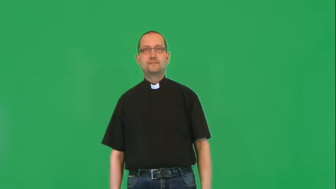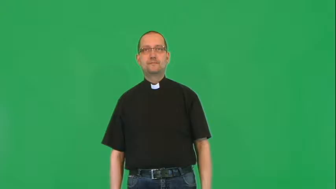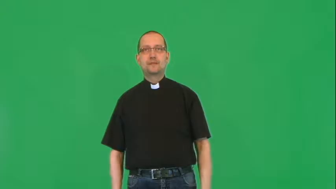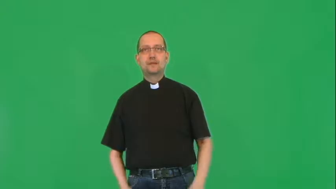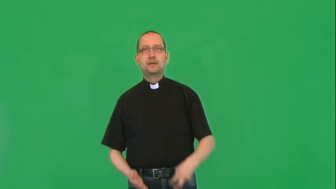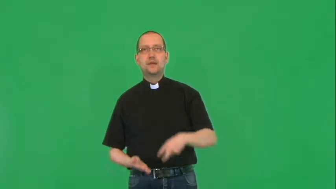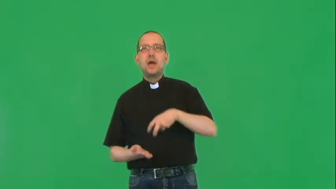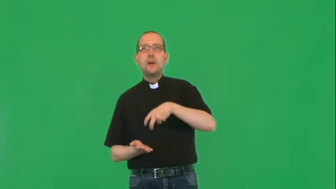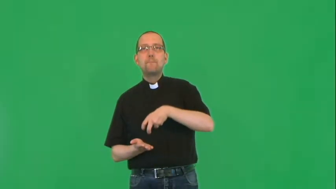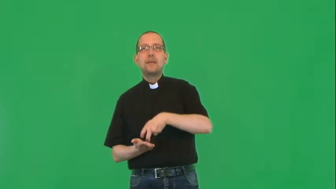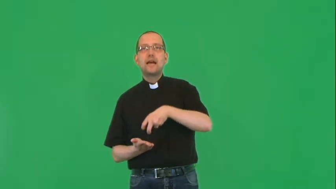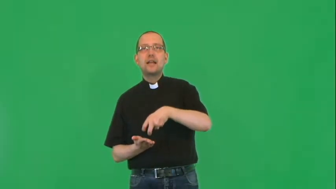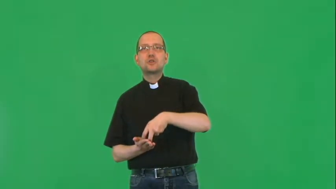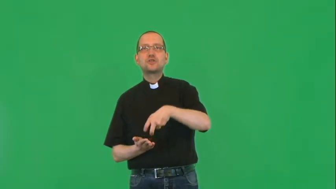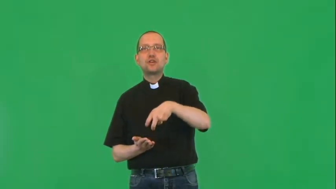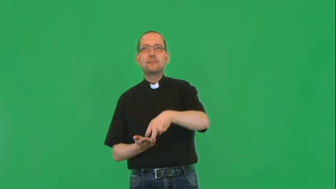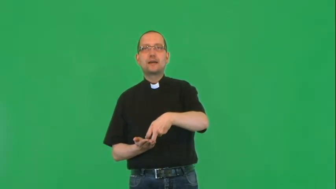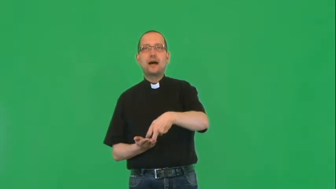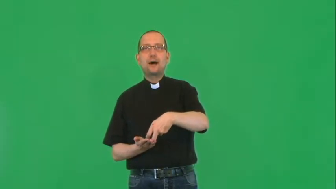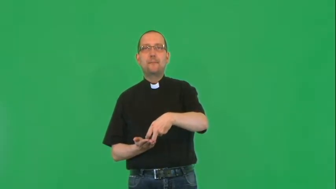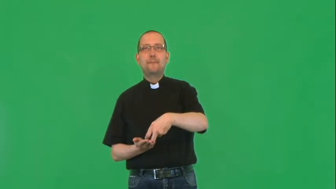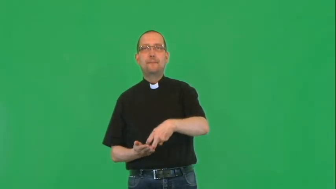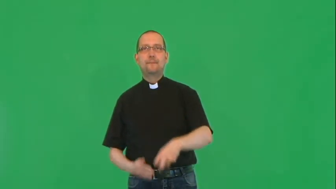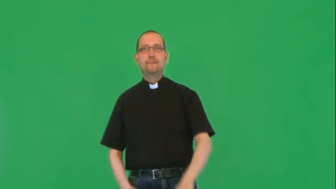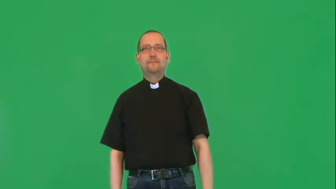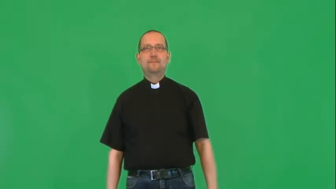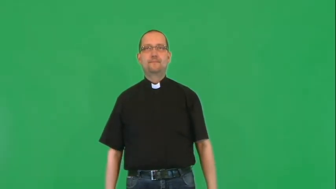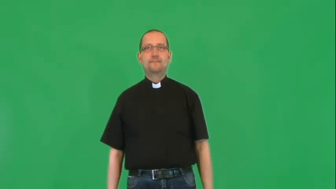pielgrzymka